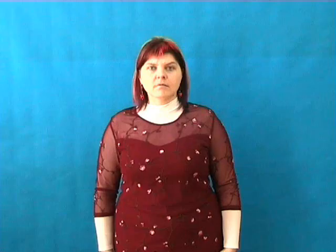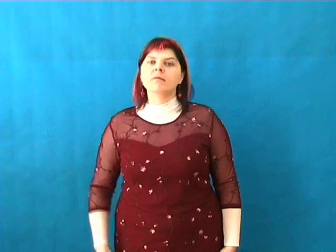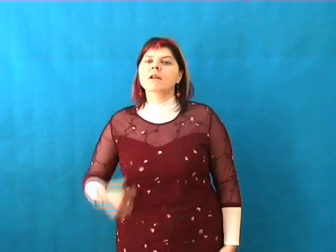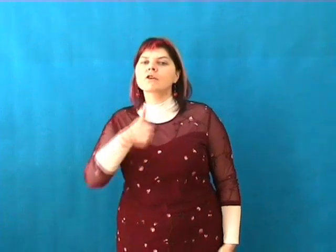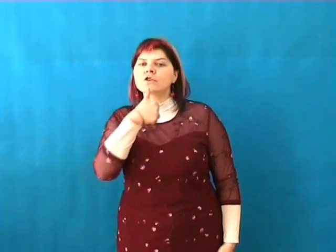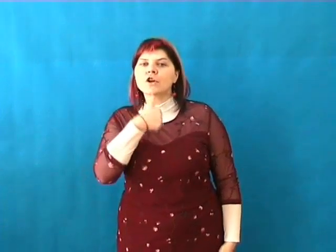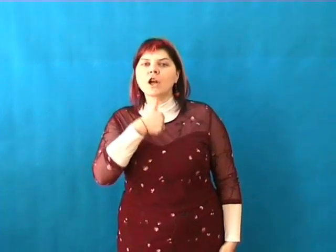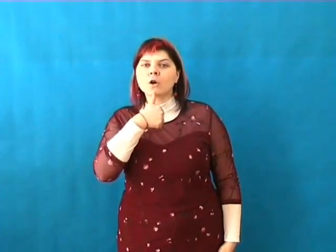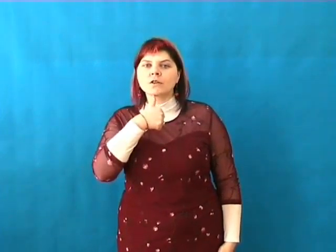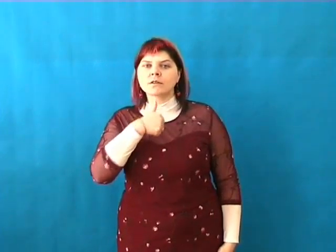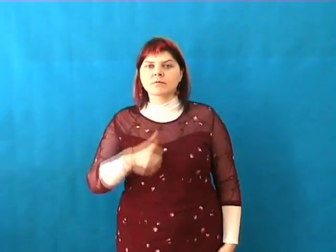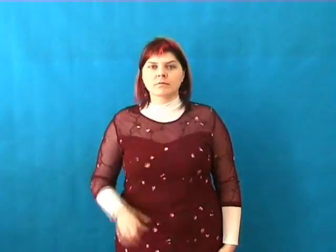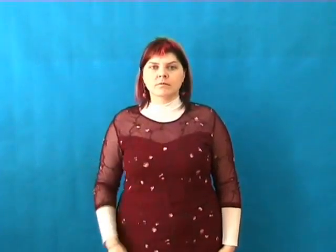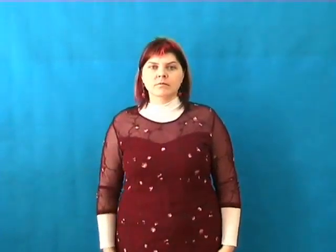zielony